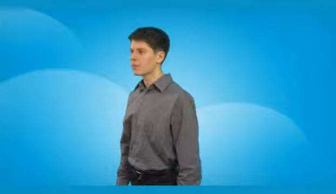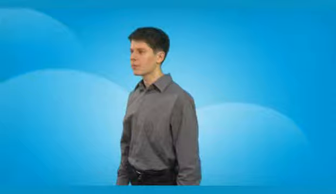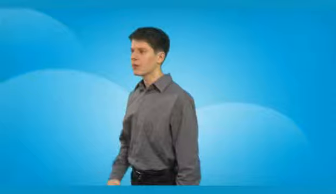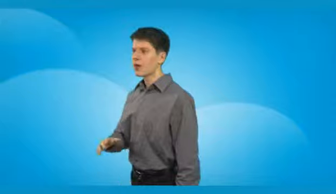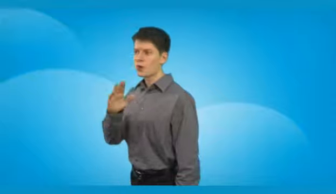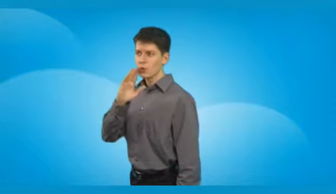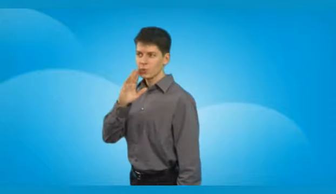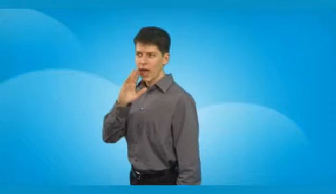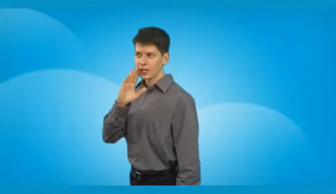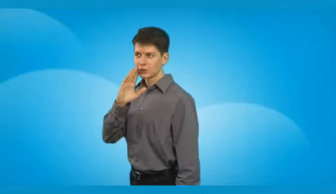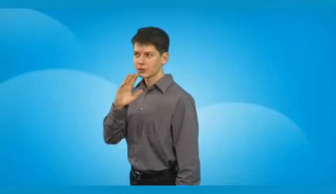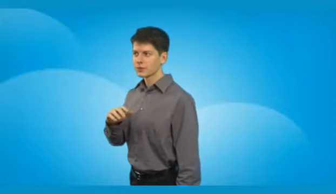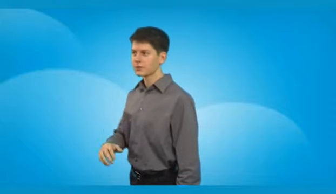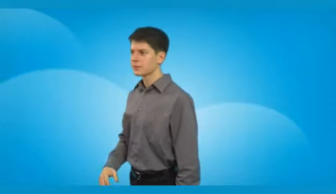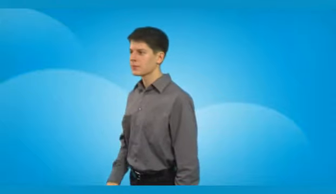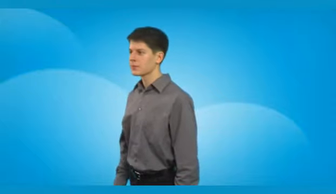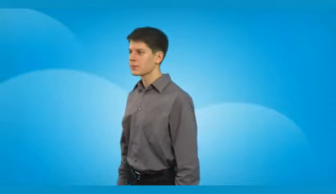Júdás